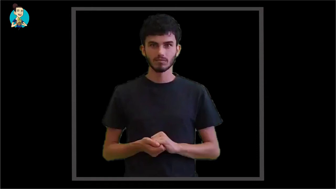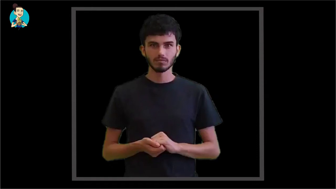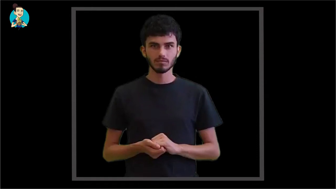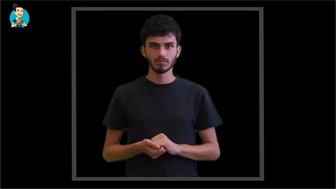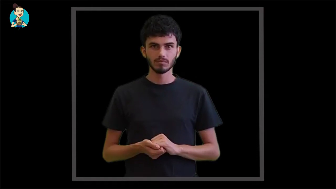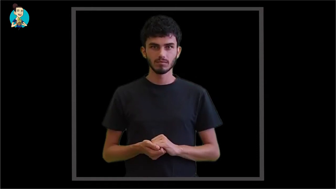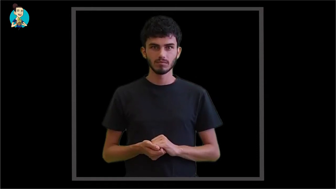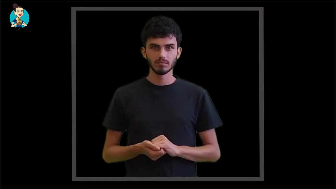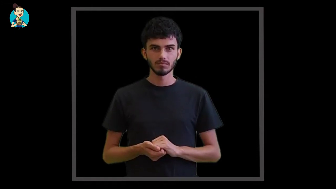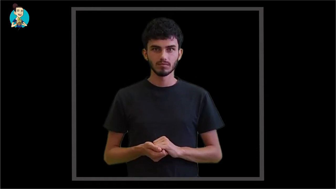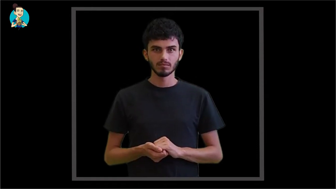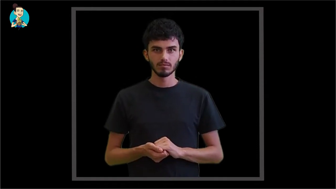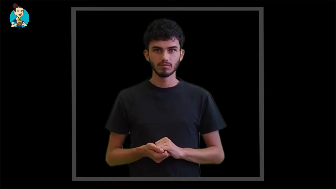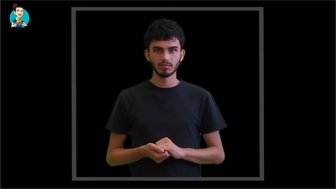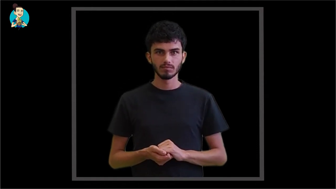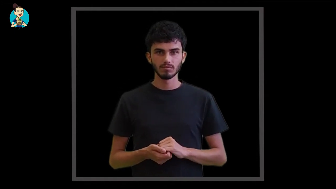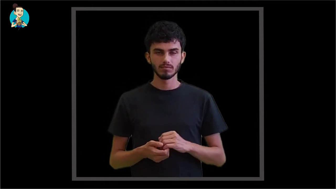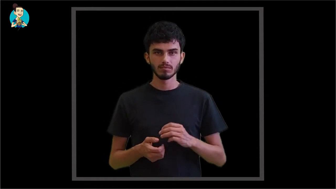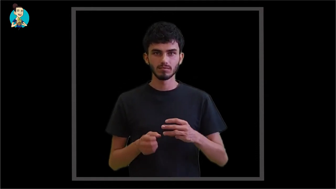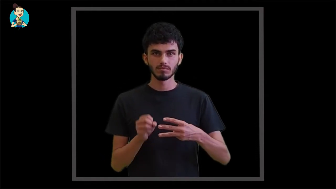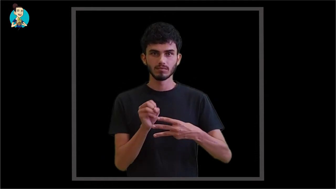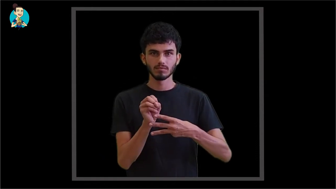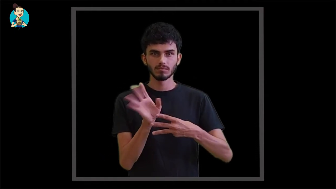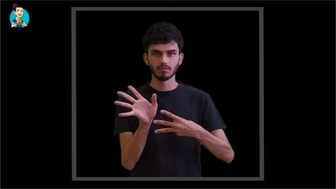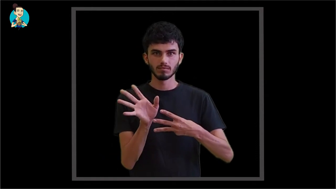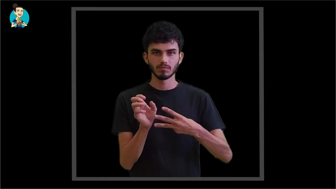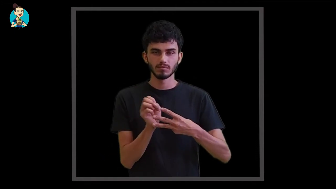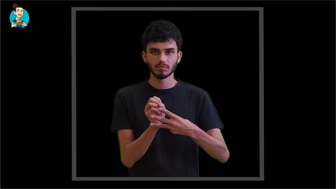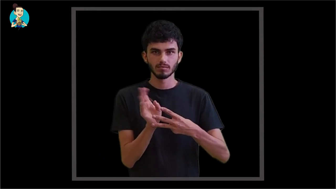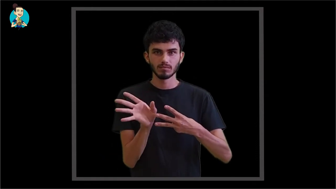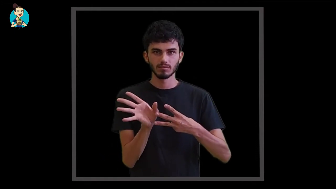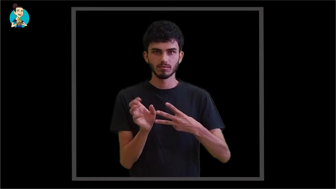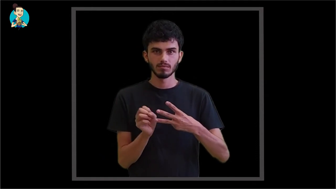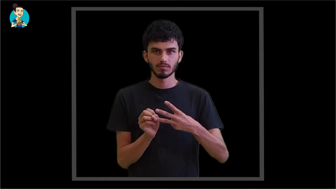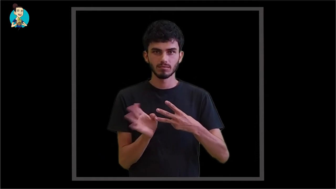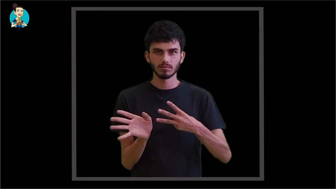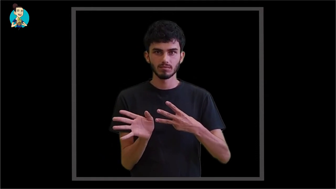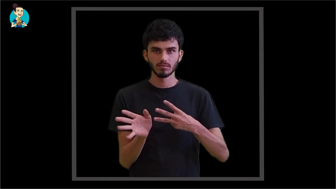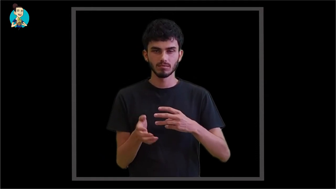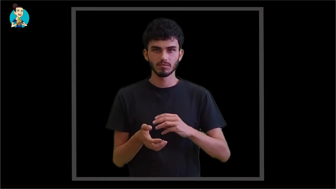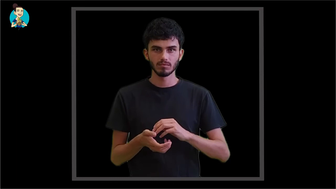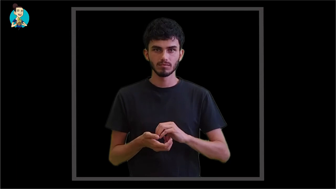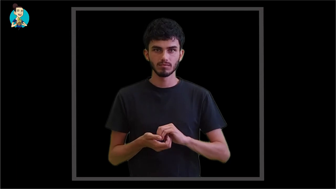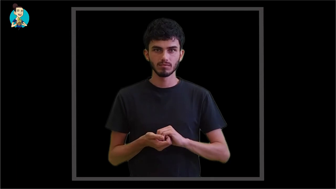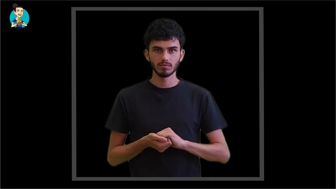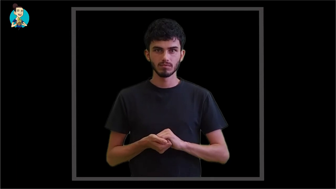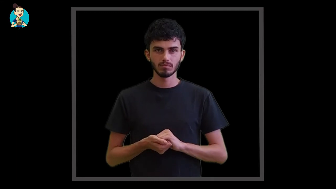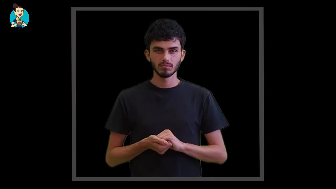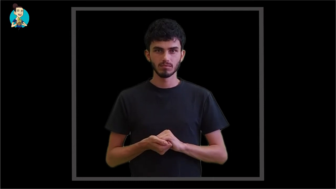DIVISÃO CELULAR